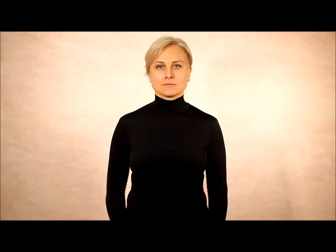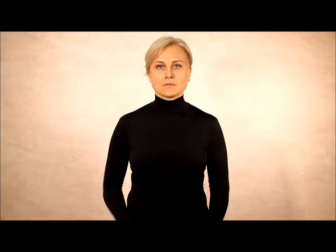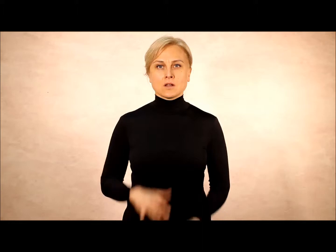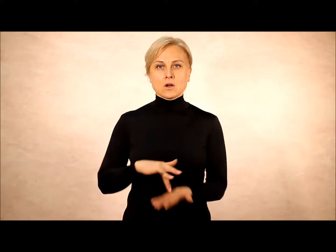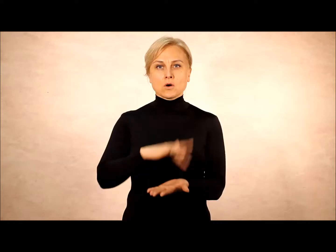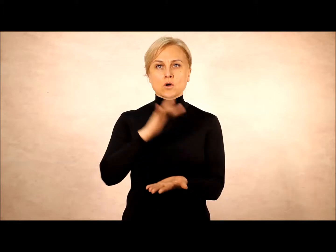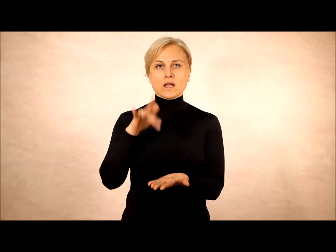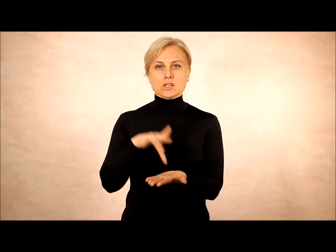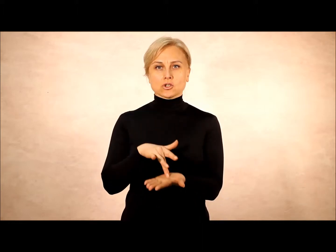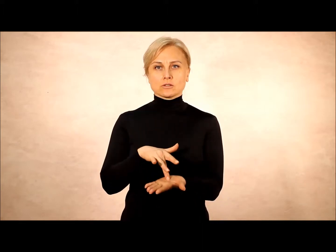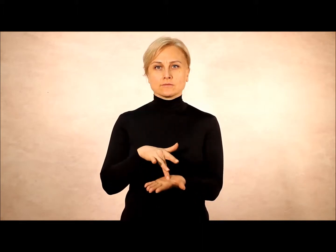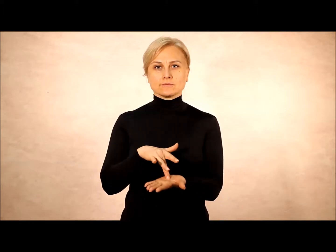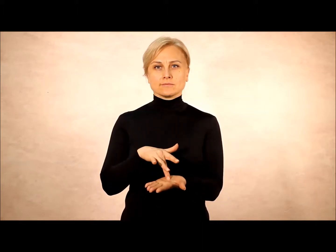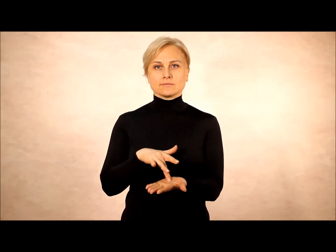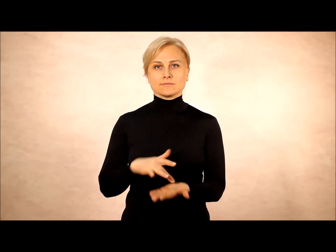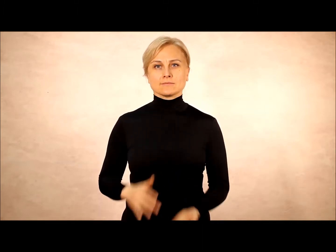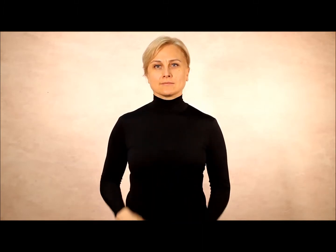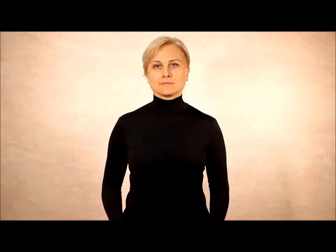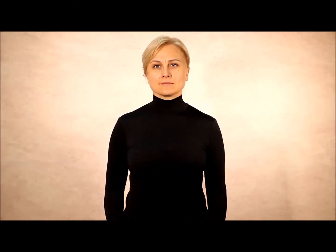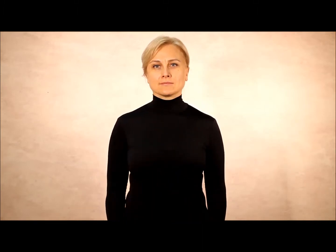Oraș